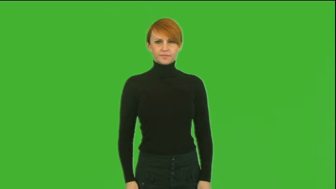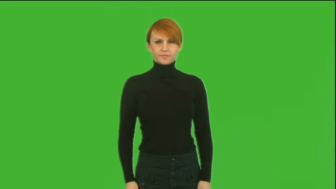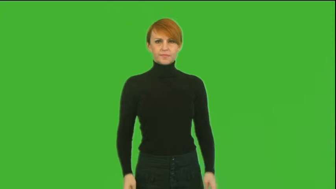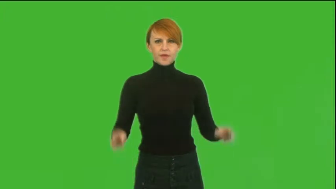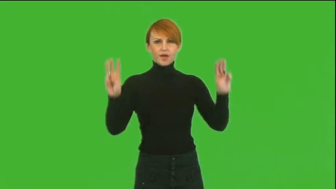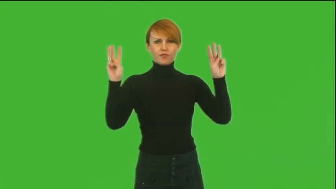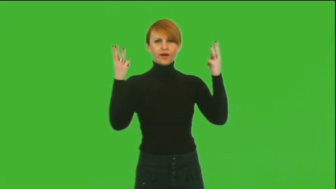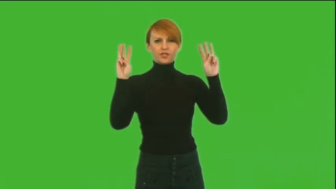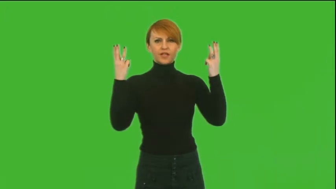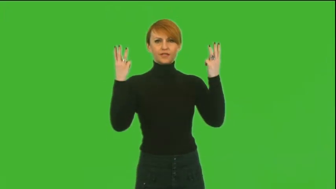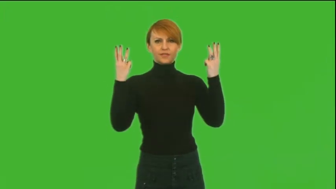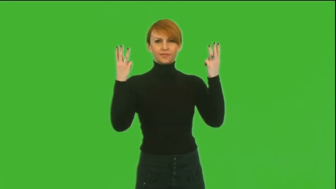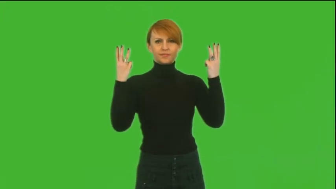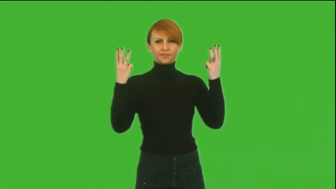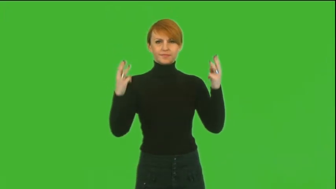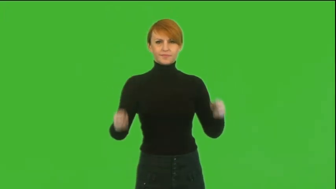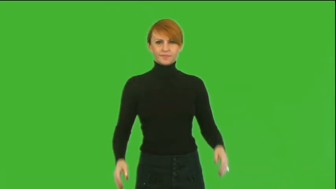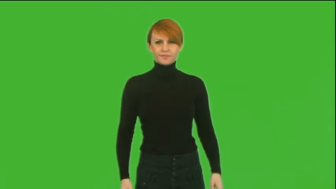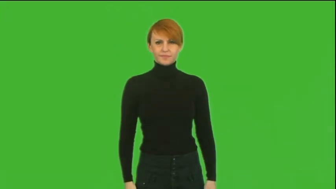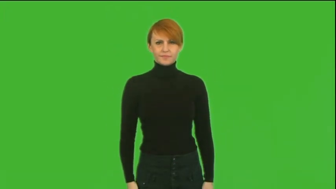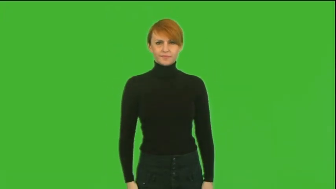warsztat